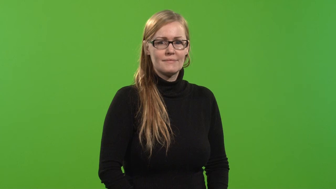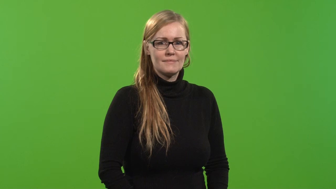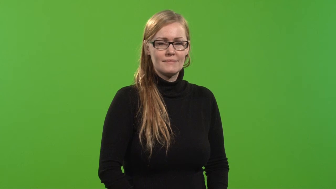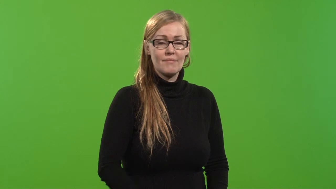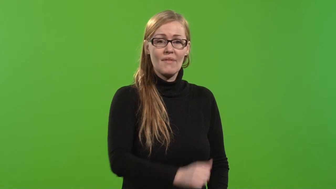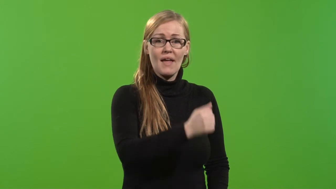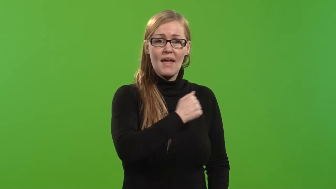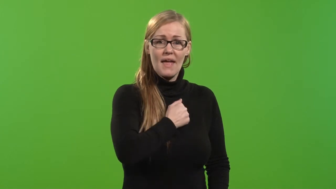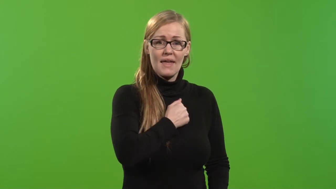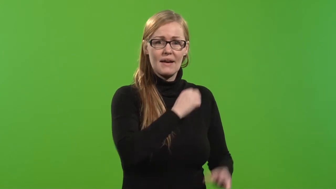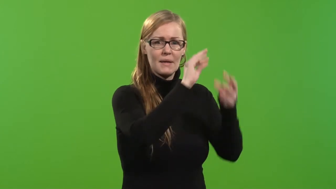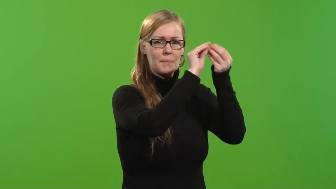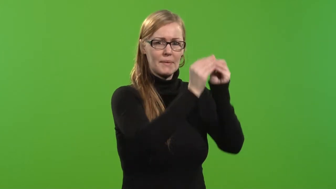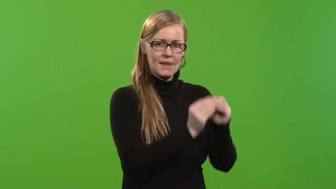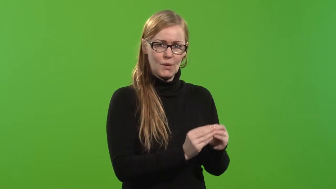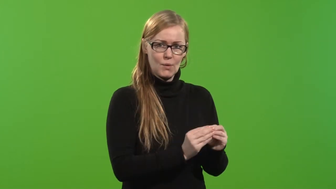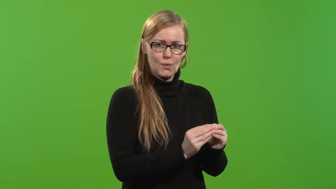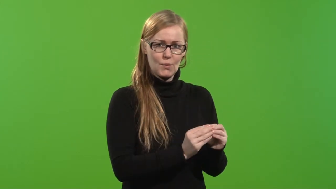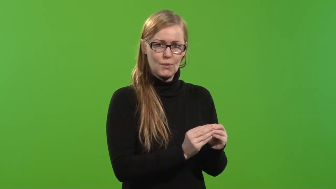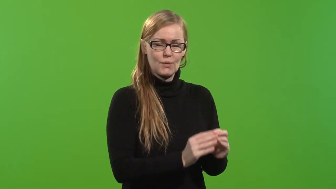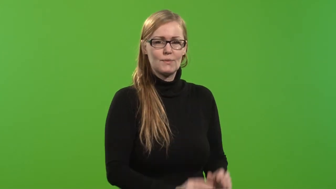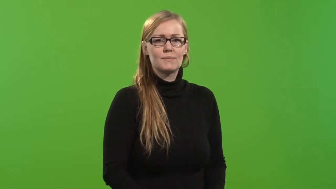Eignamyndun